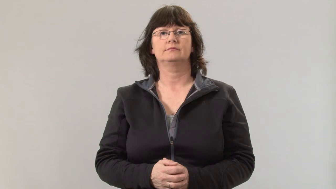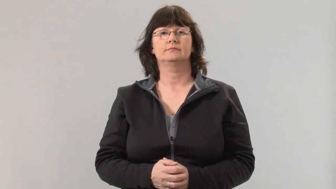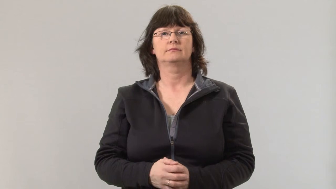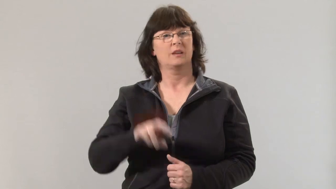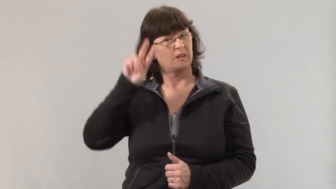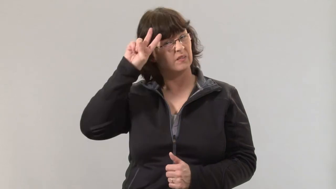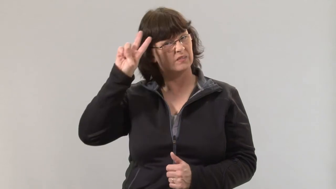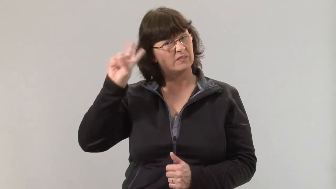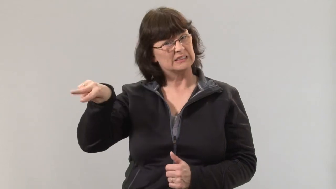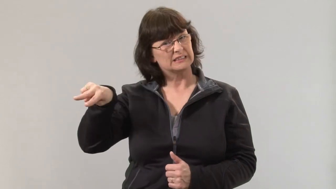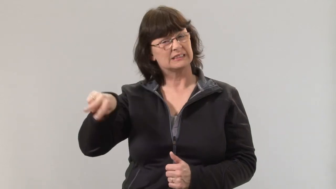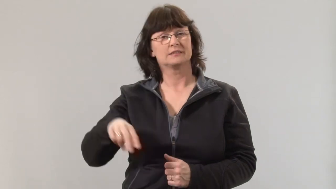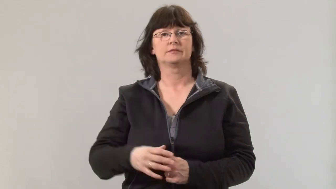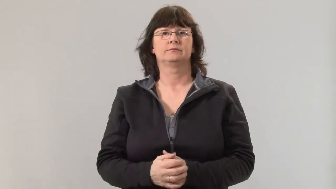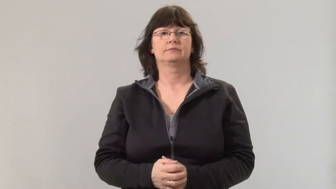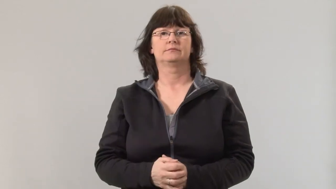Hundsa